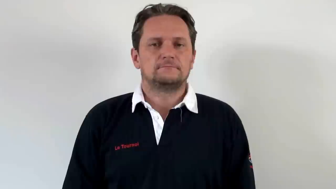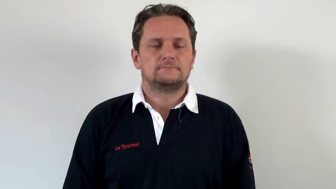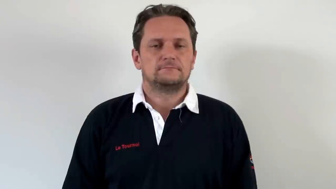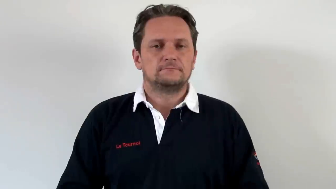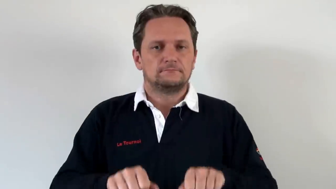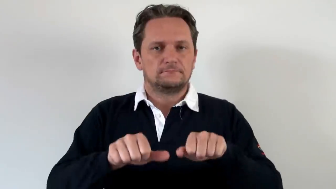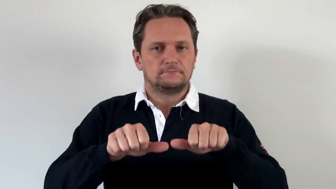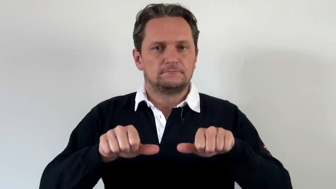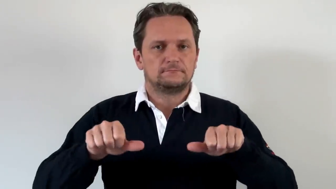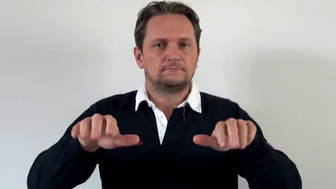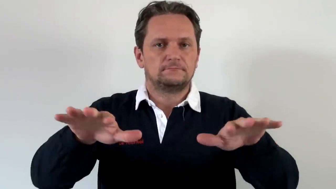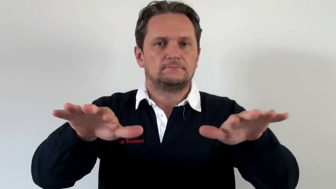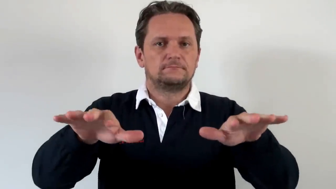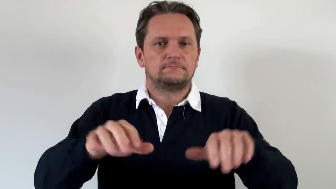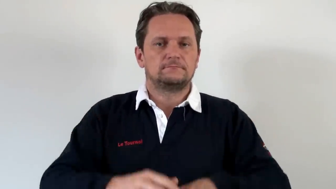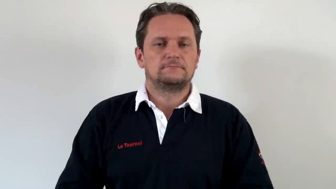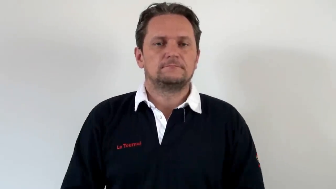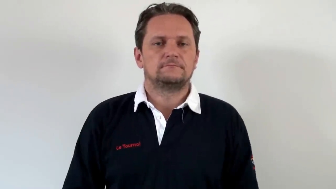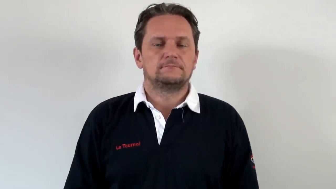Réseau